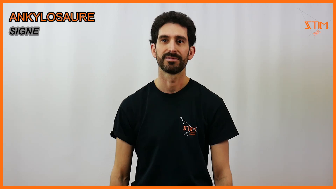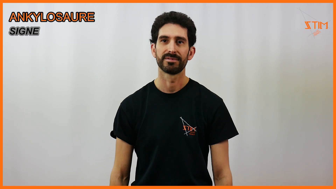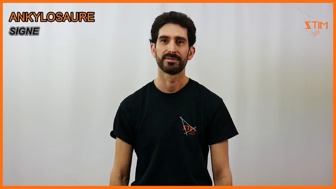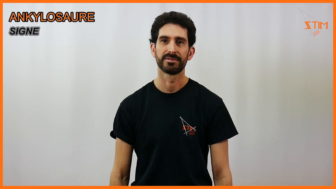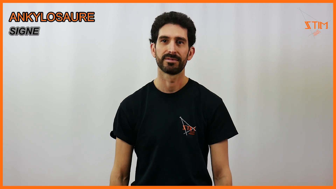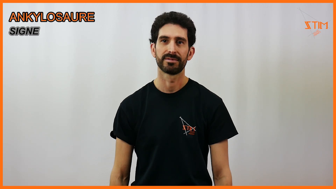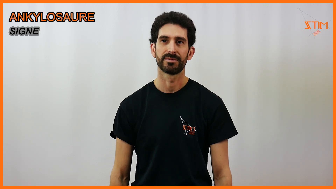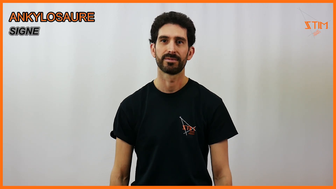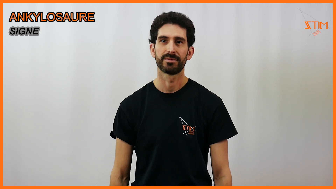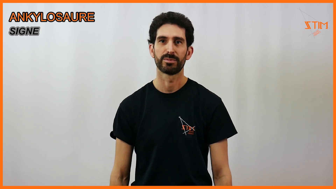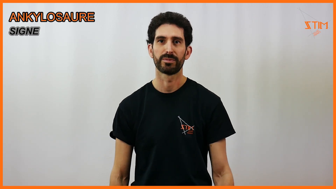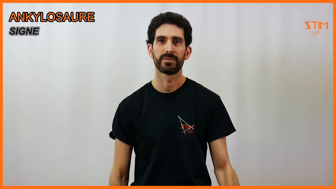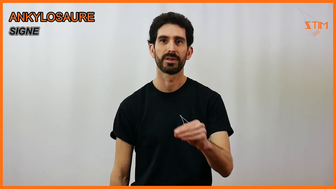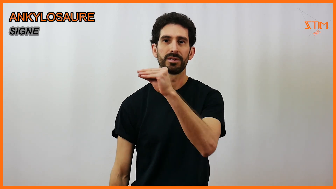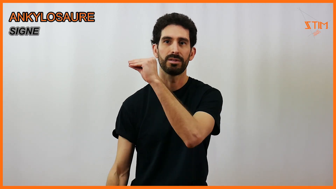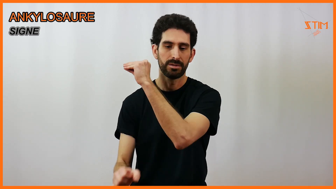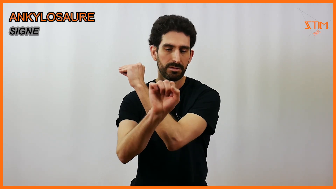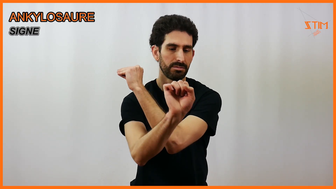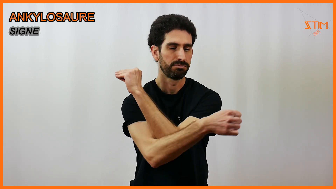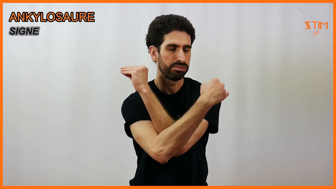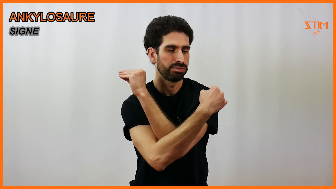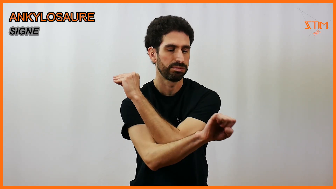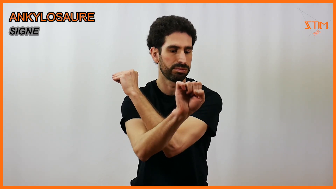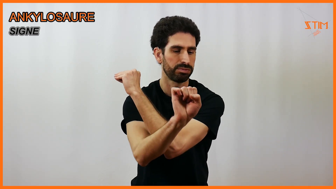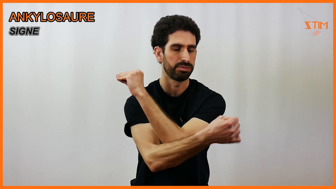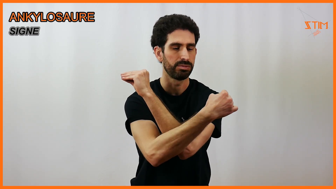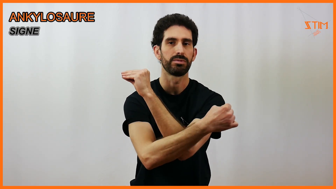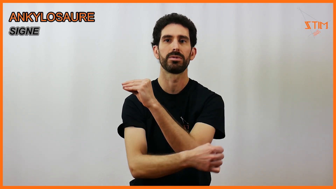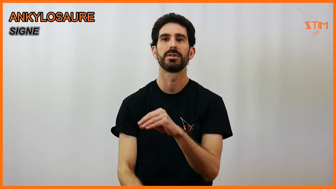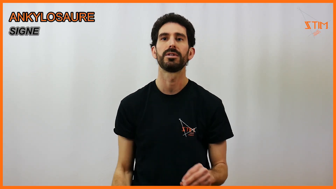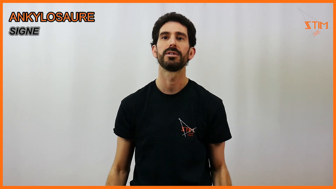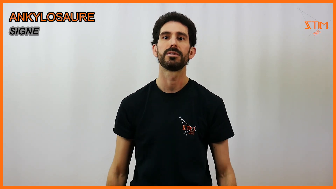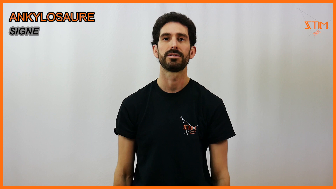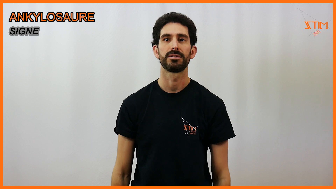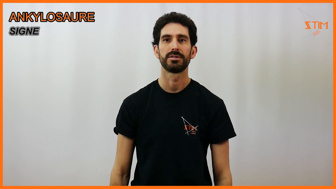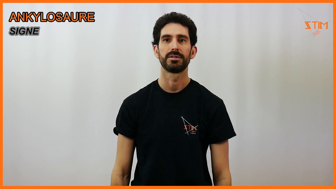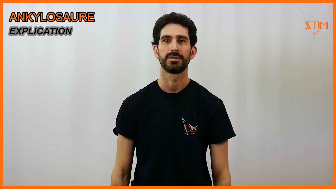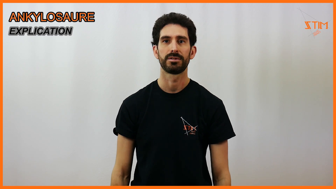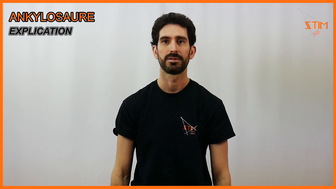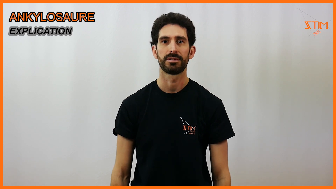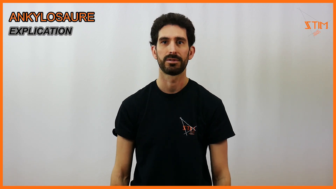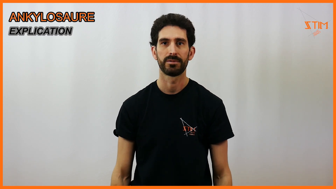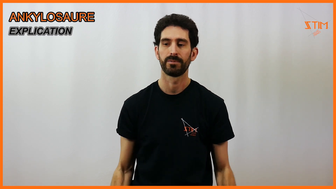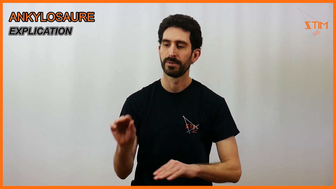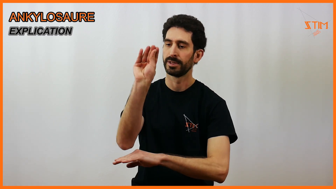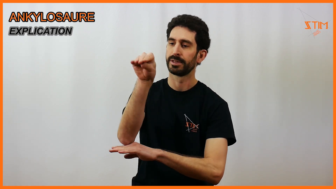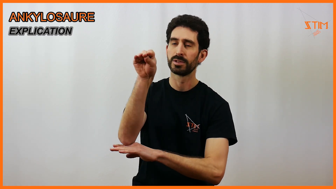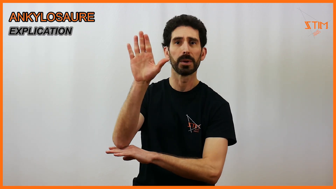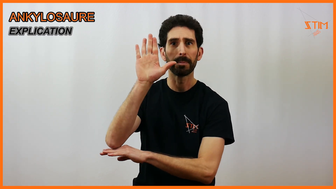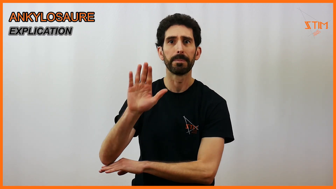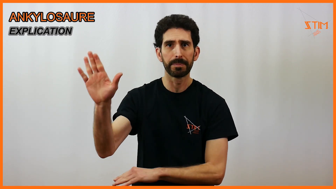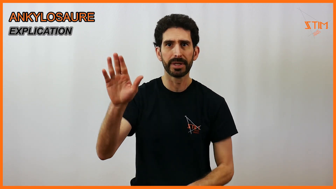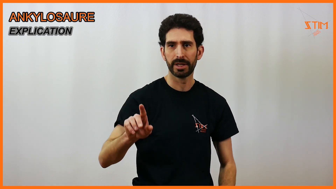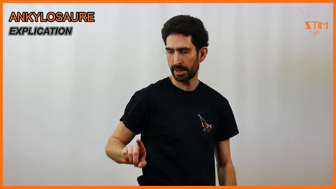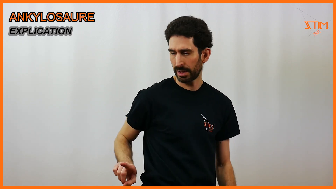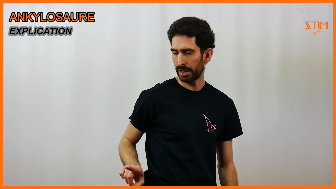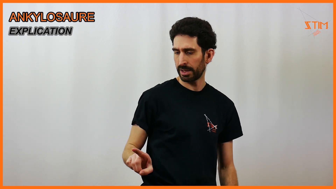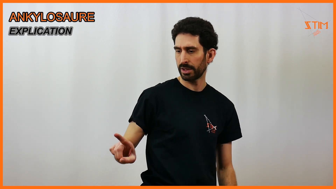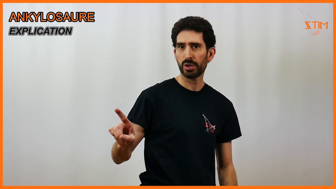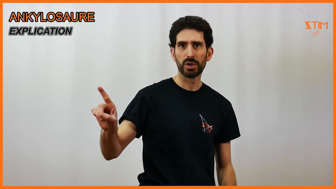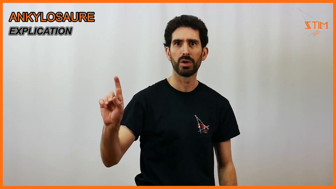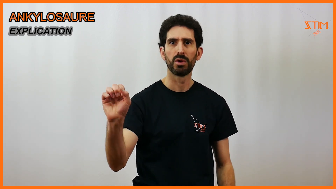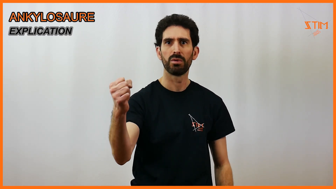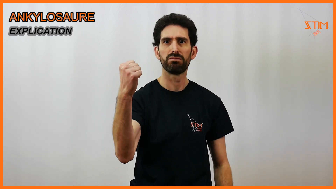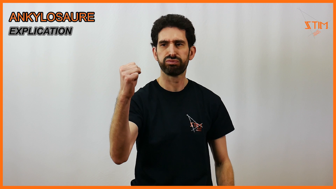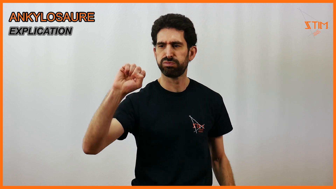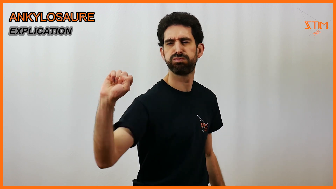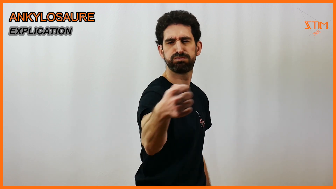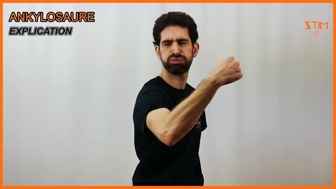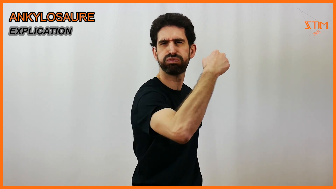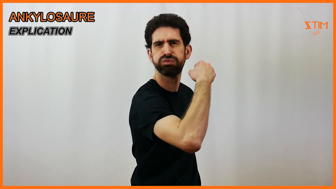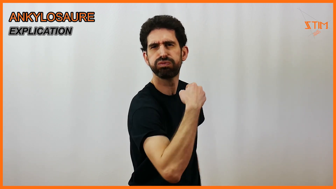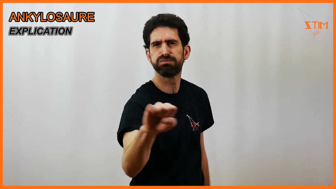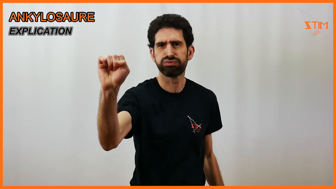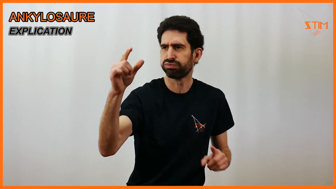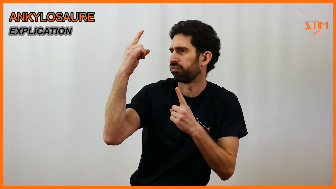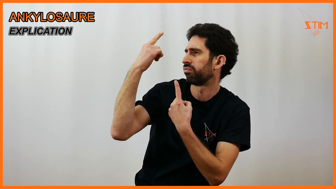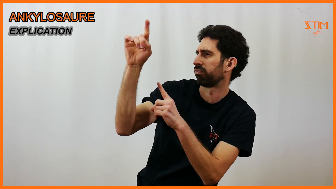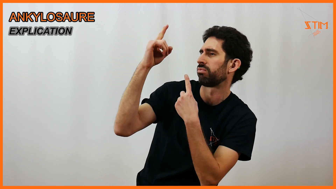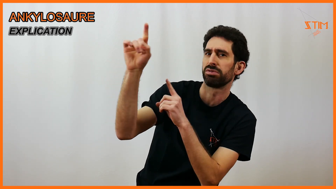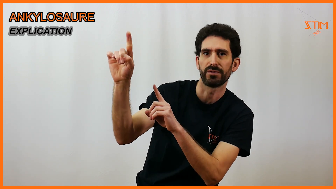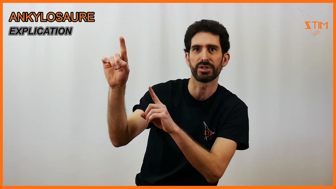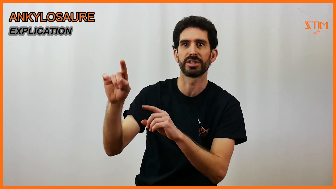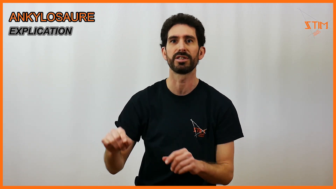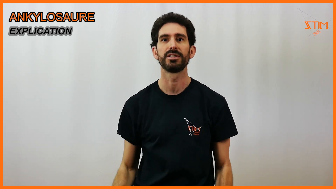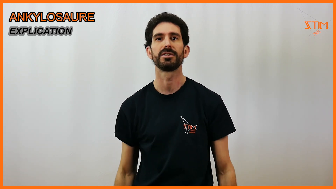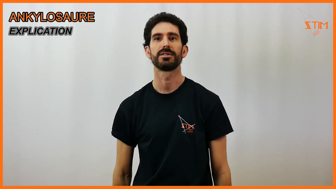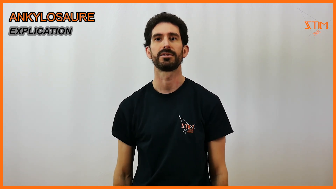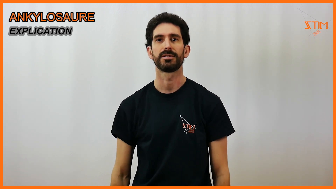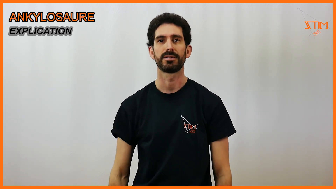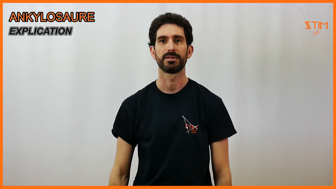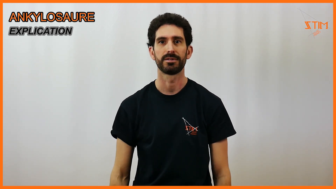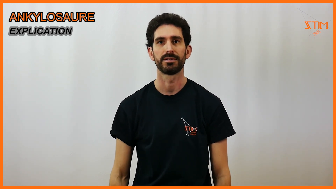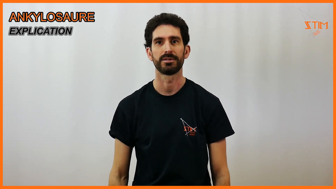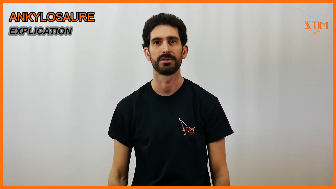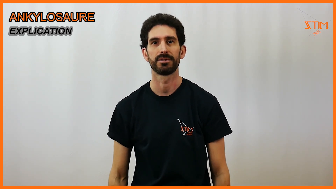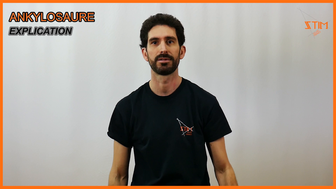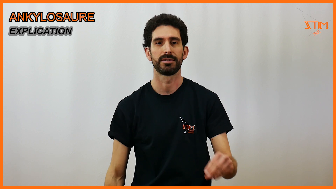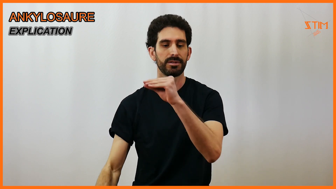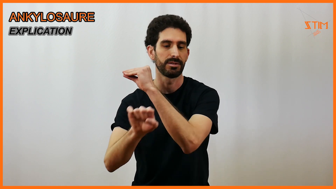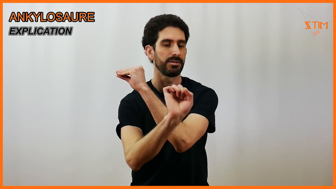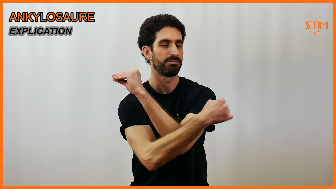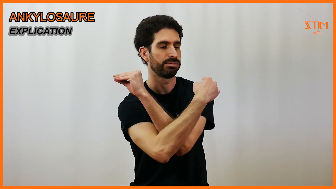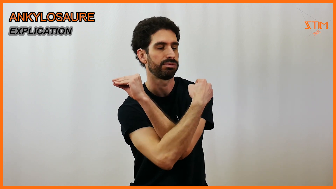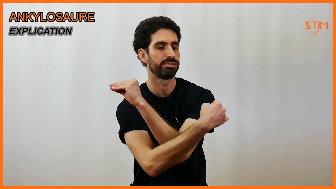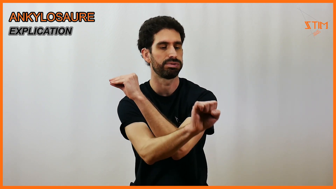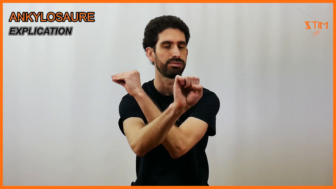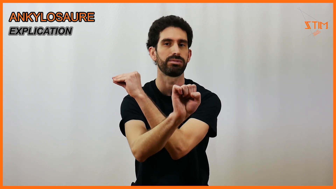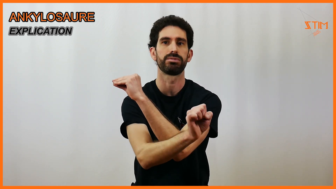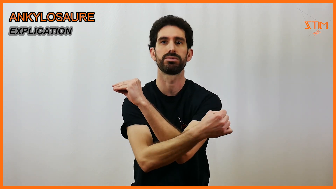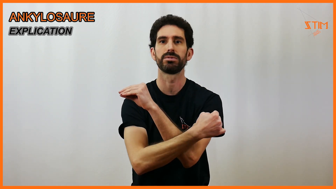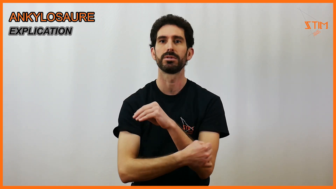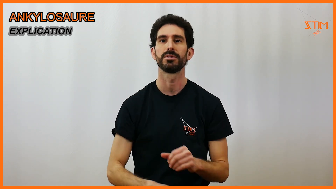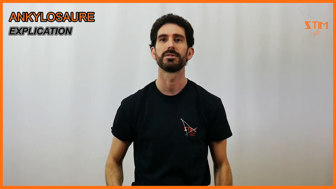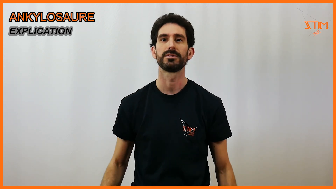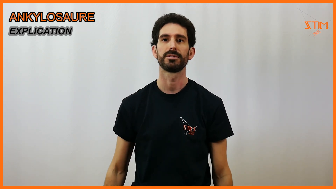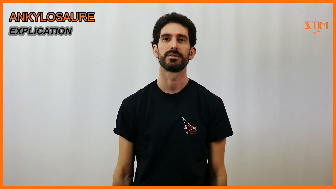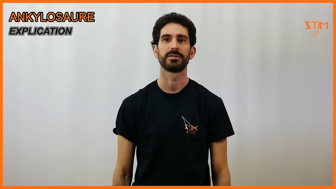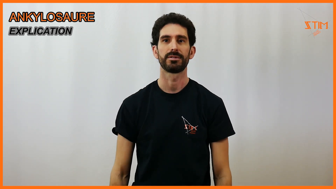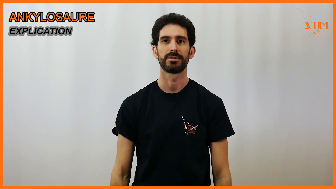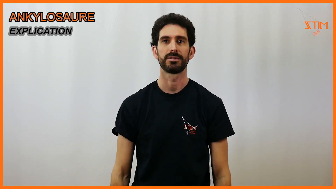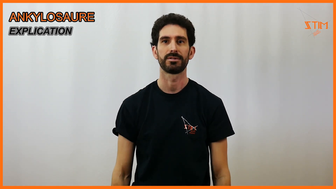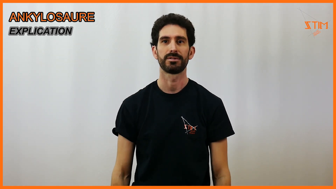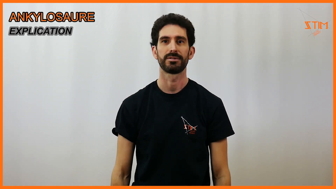Ankylosaure